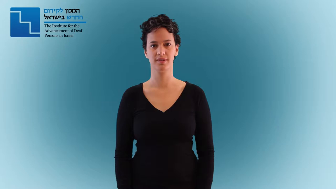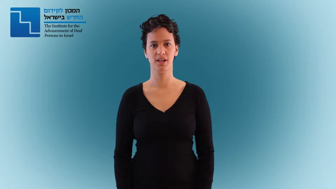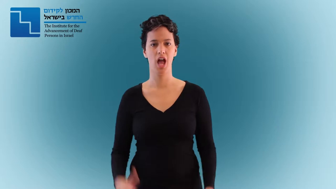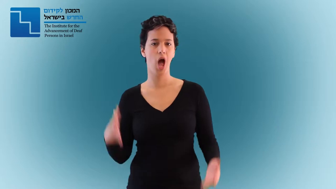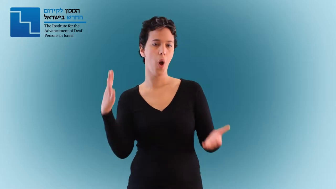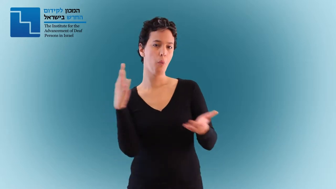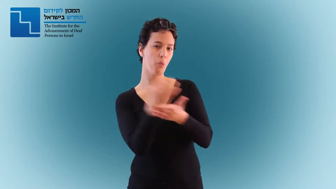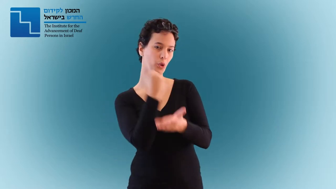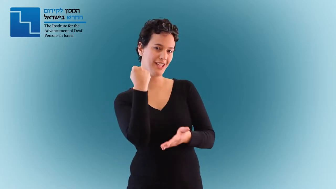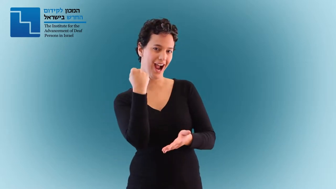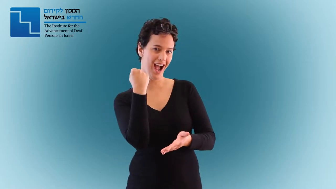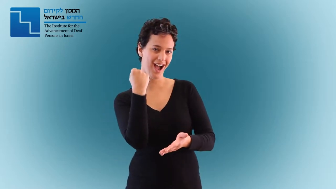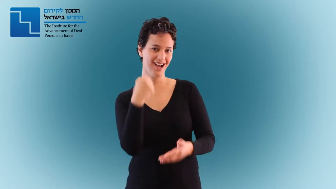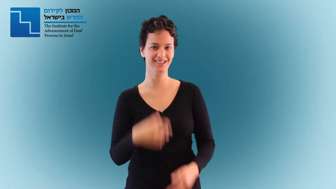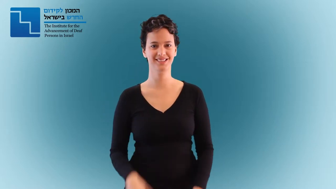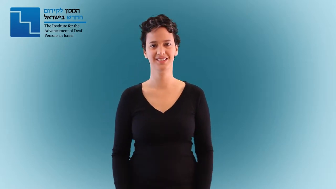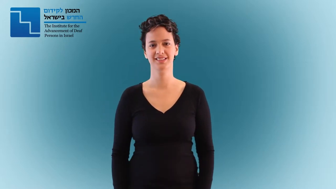מוצלח